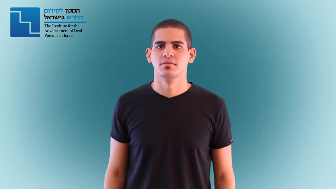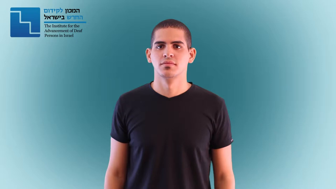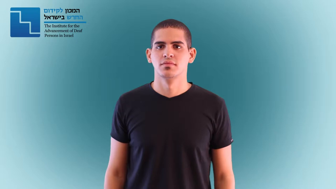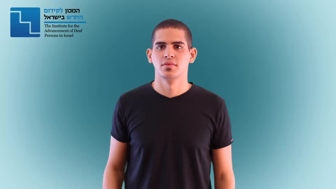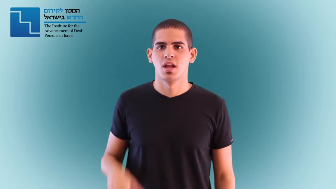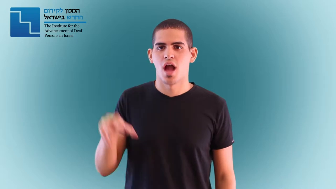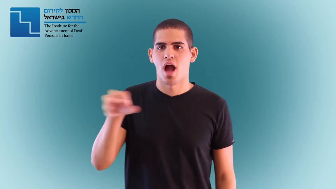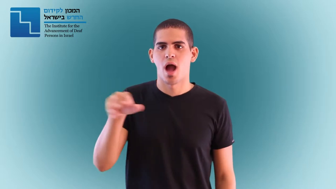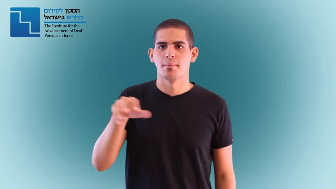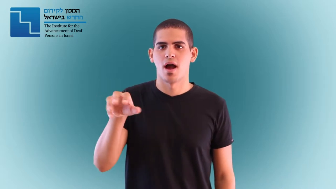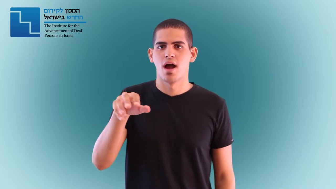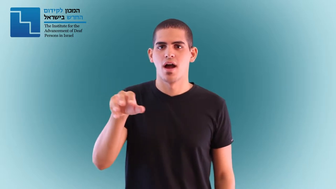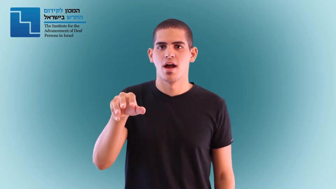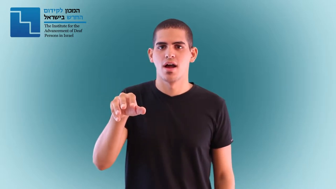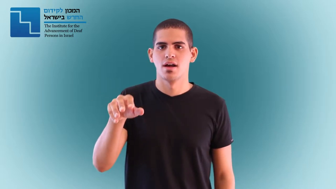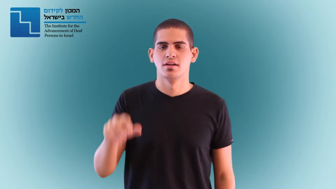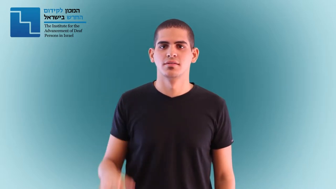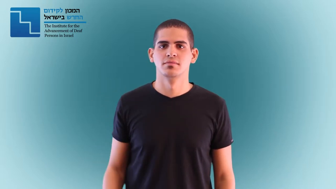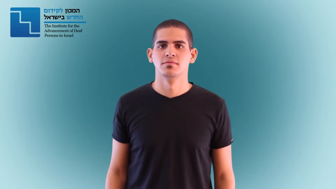עכבר